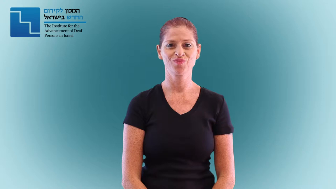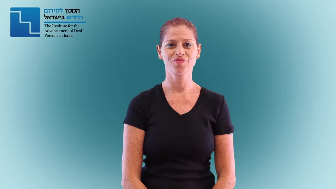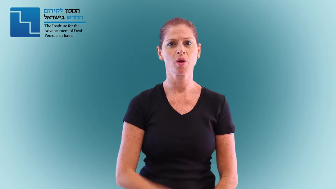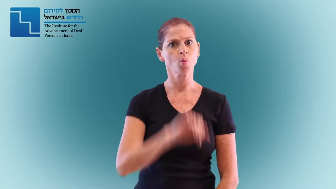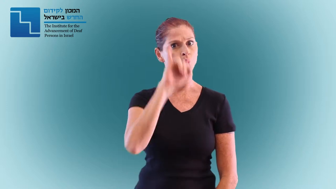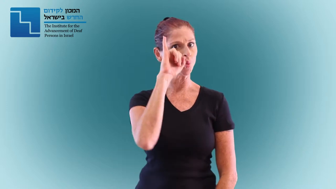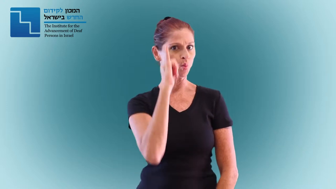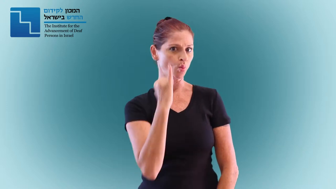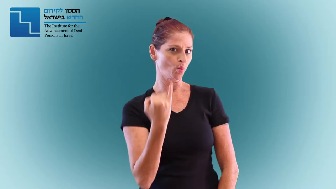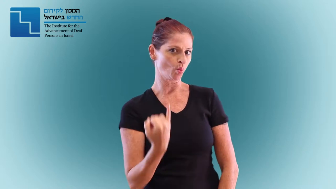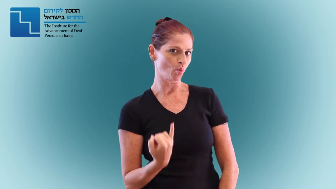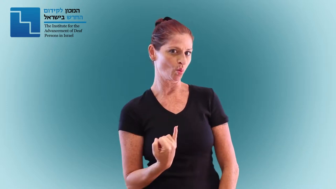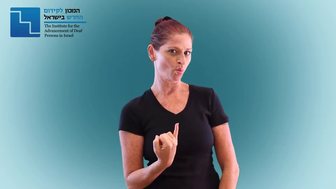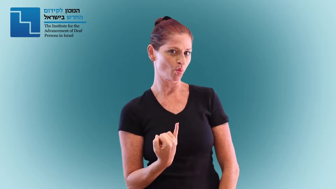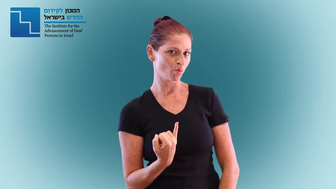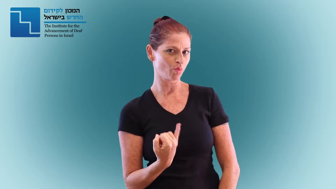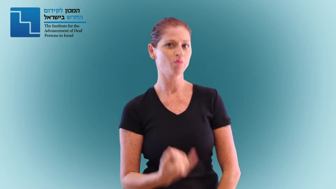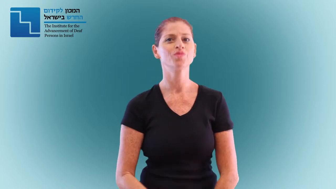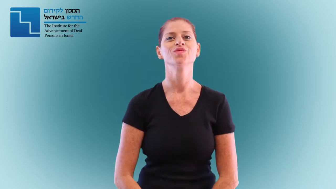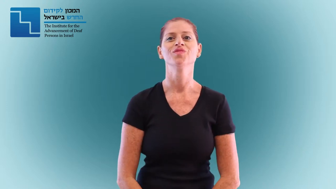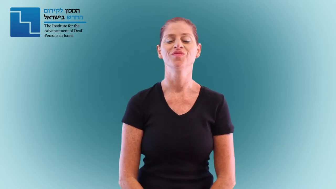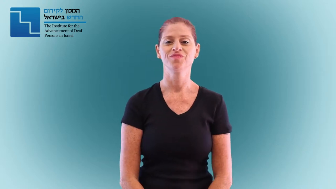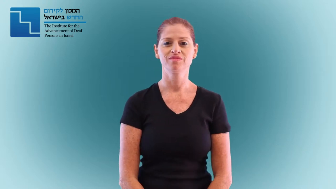רזה